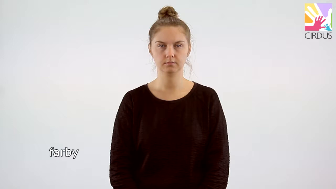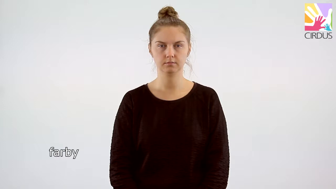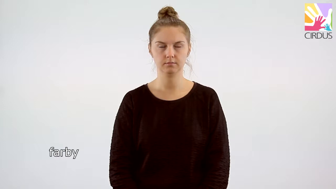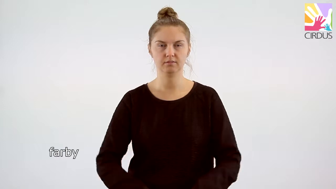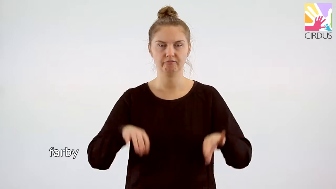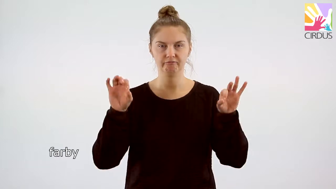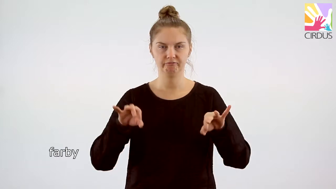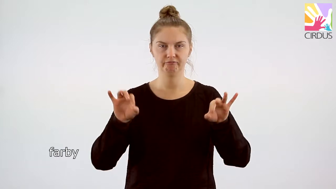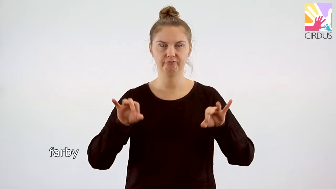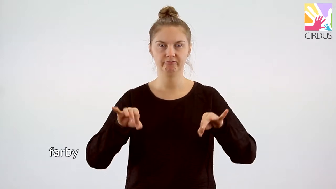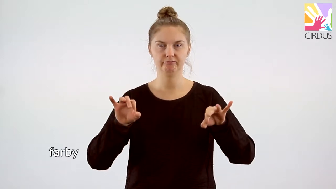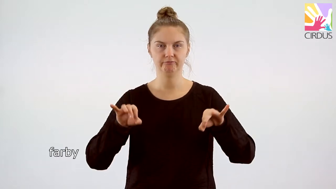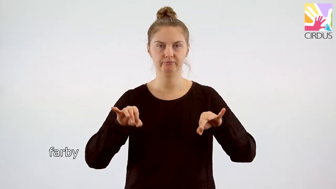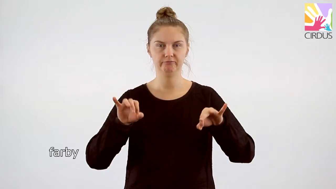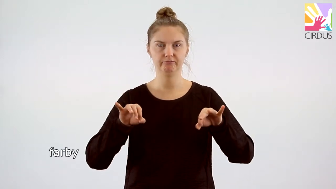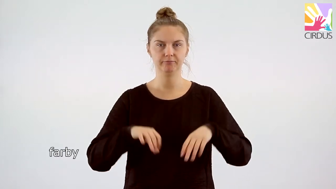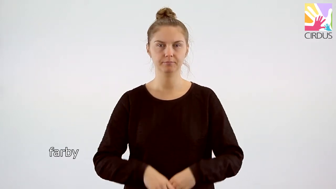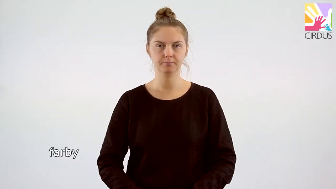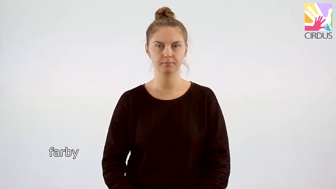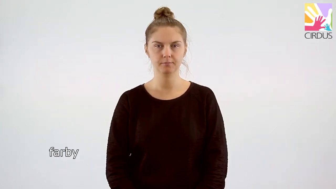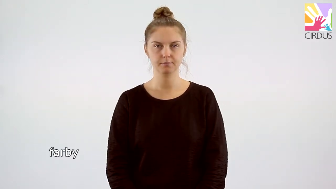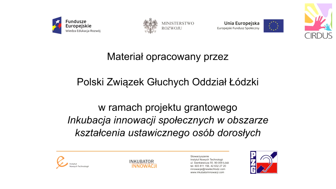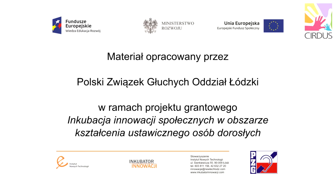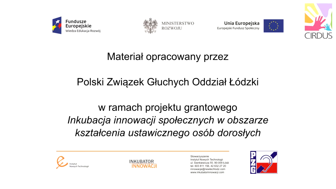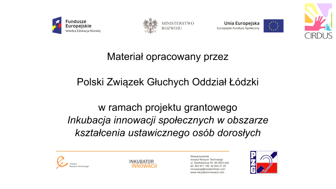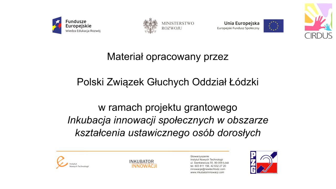farby